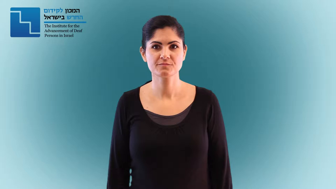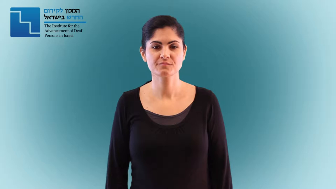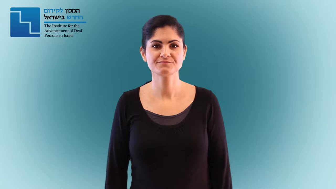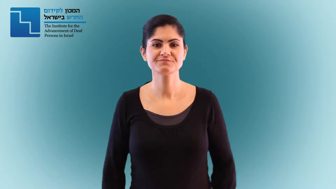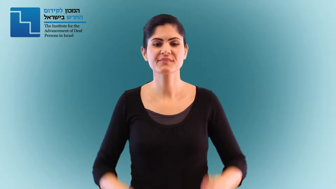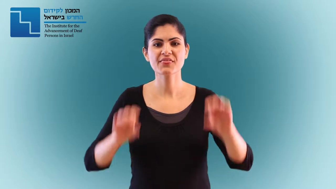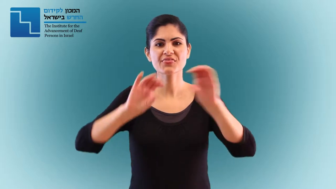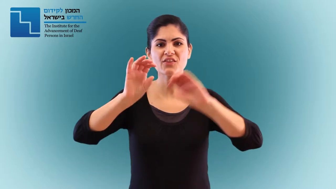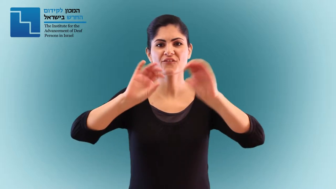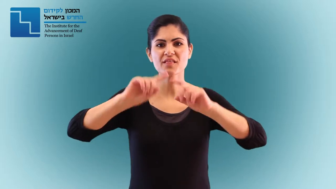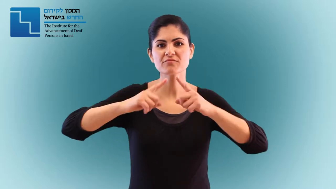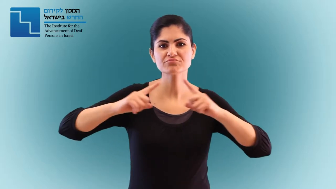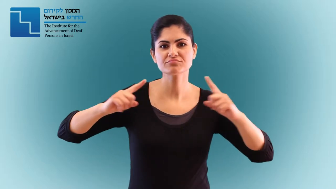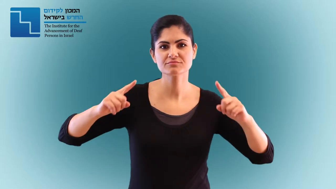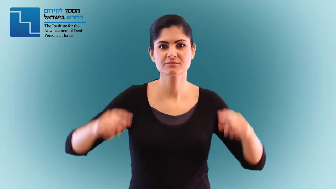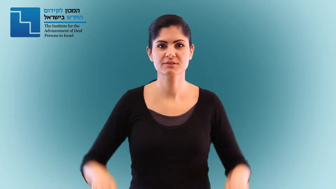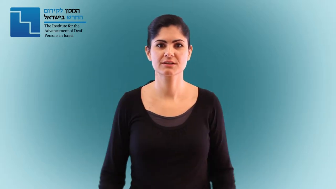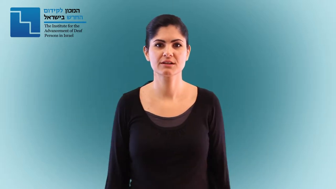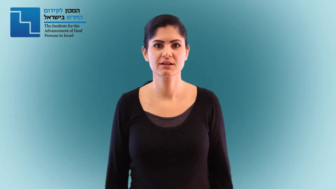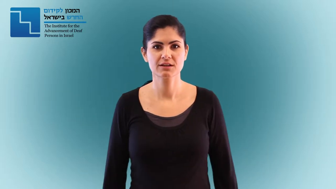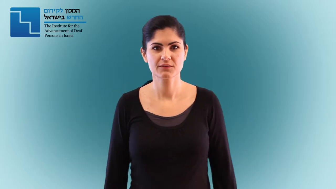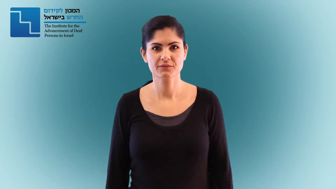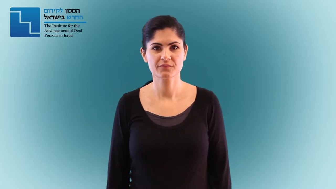תבלינים